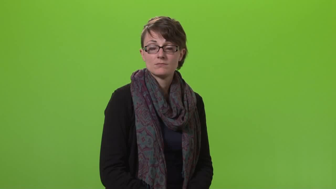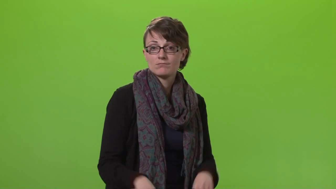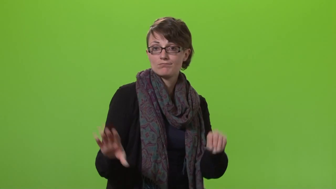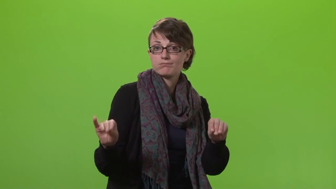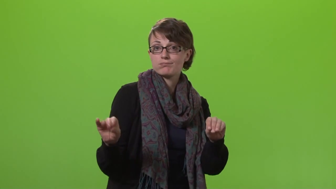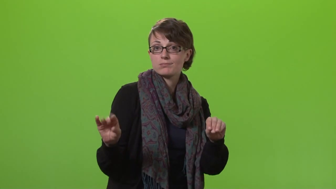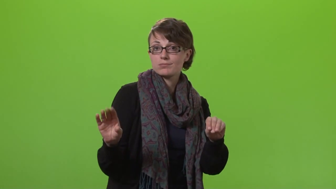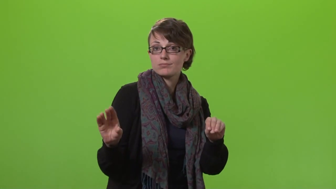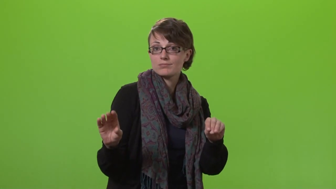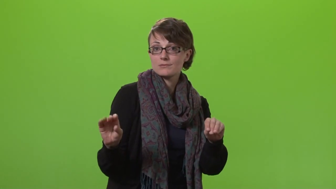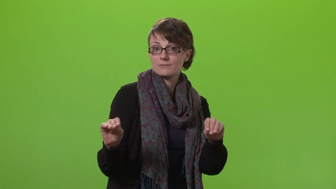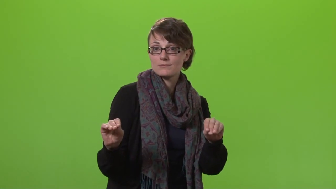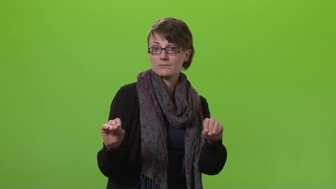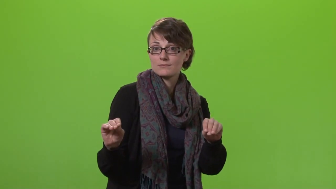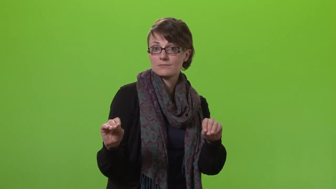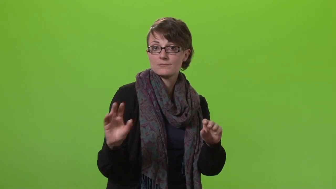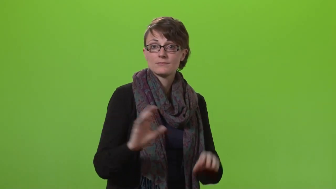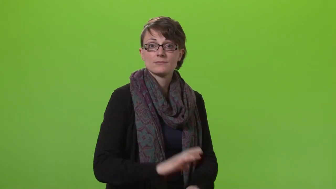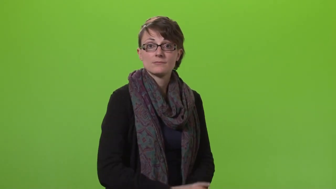Stefnuljós